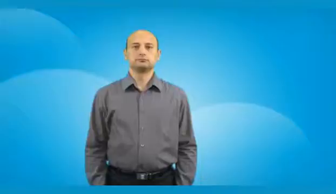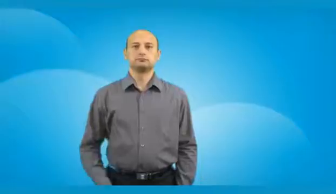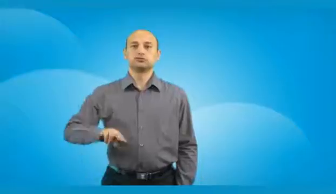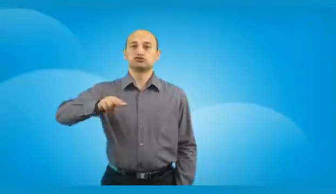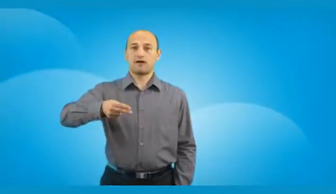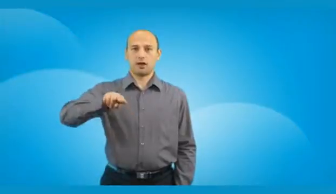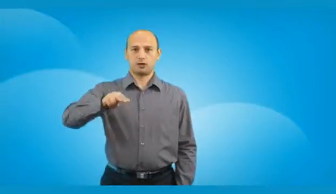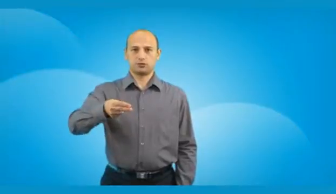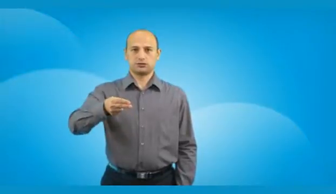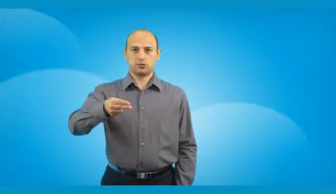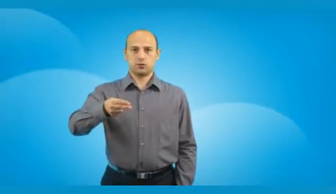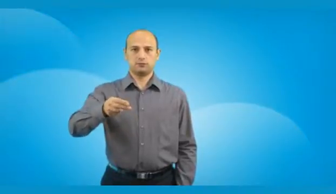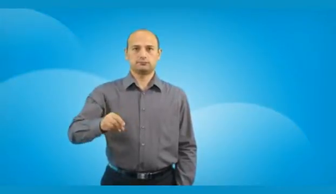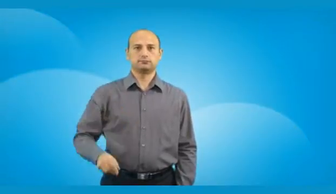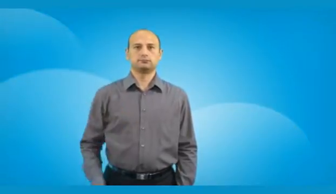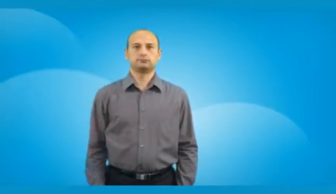Csavarhúzó